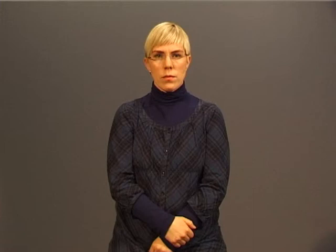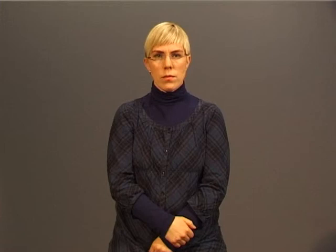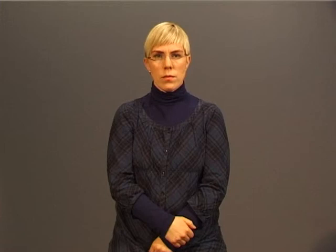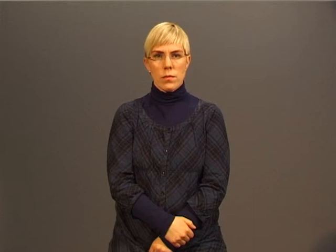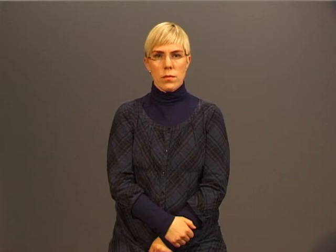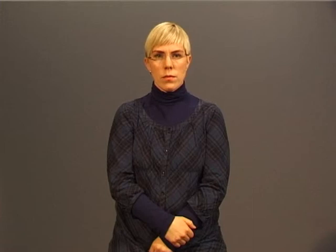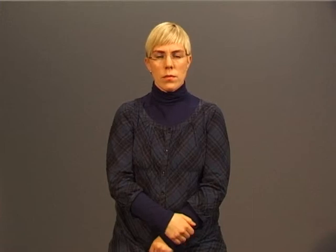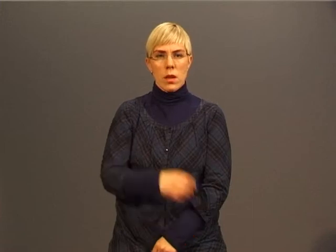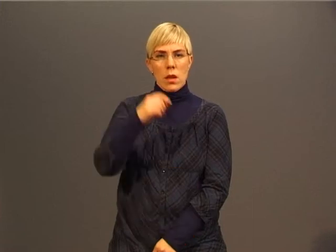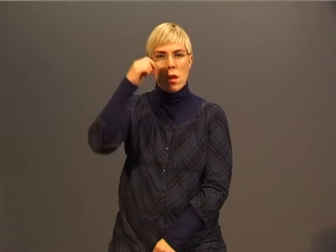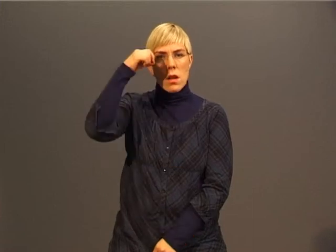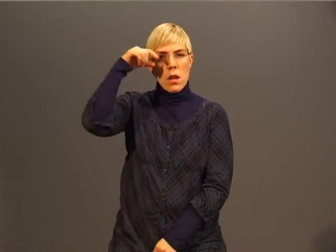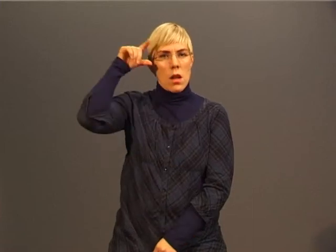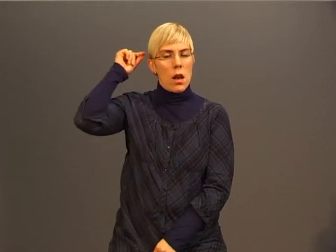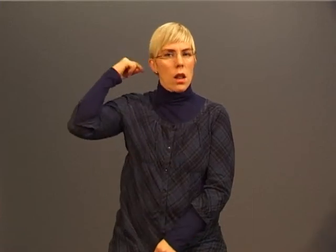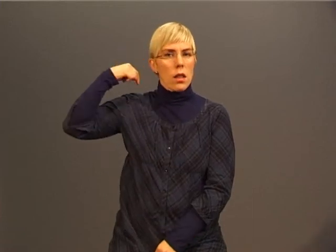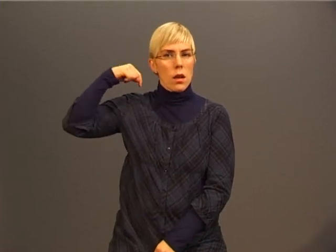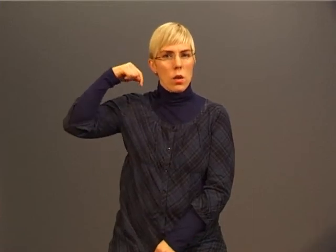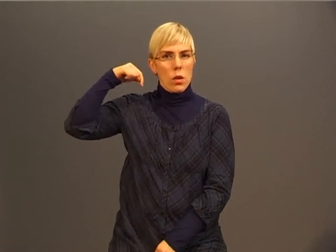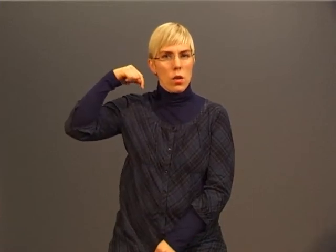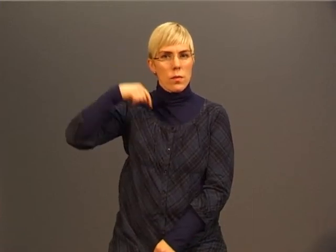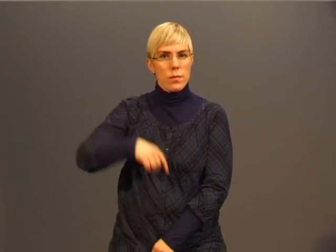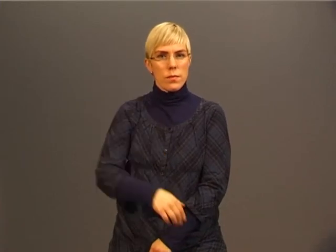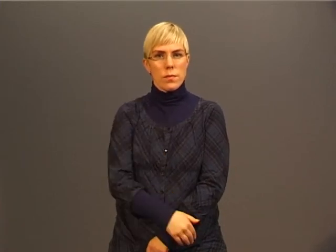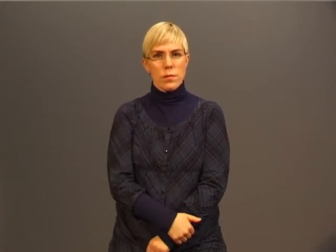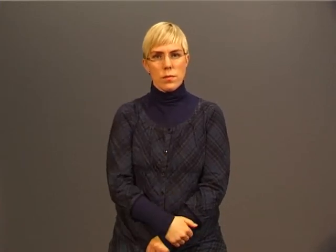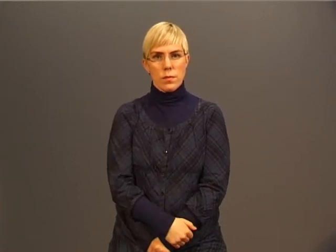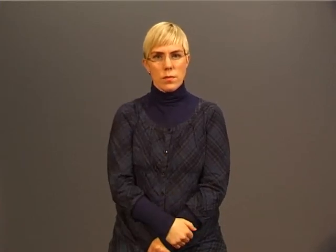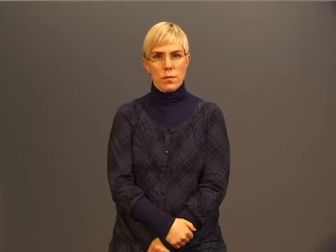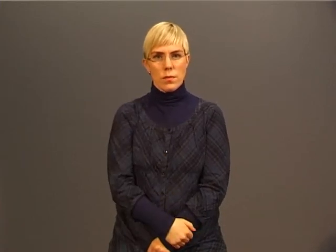Heiladingull